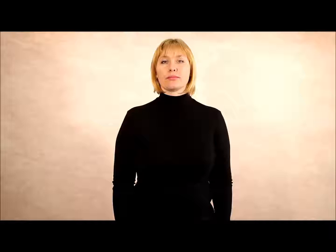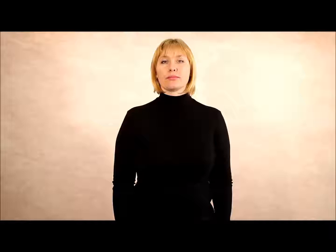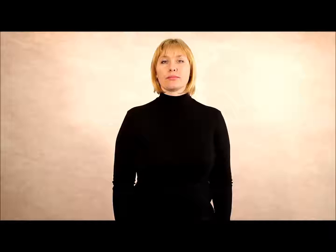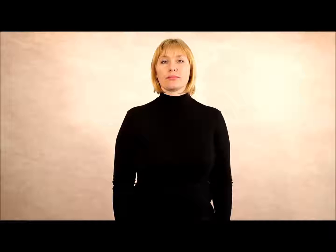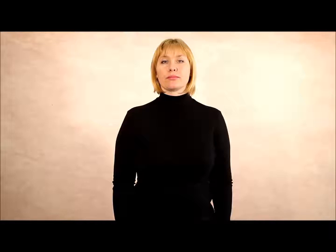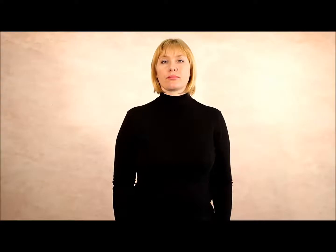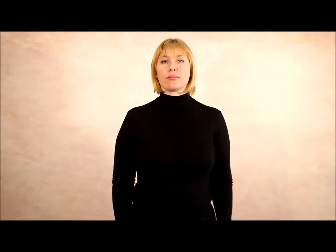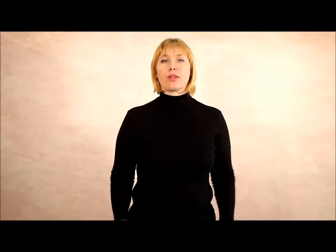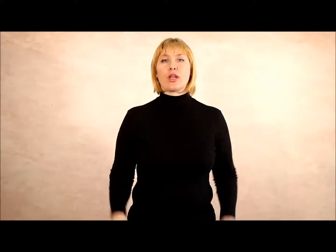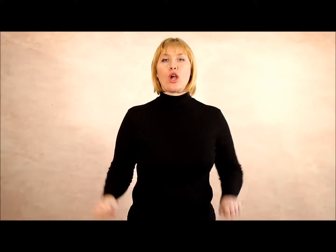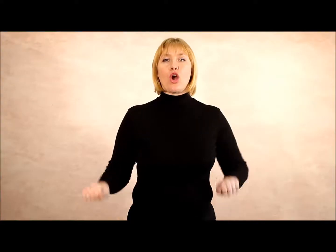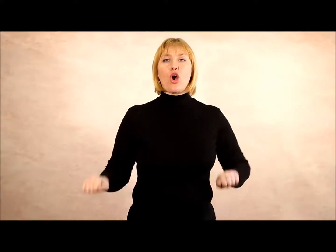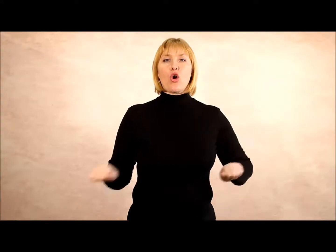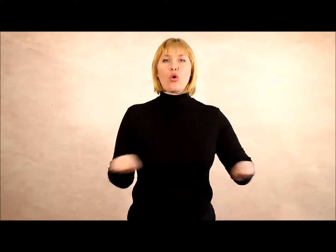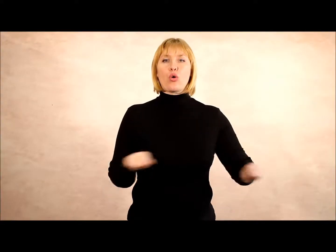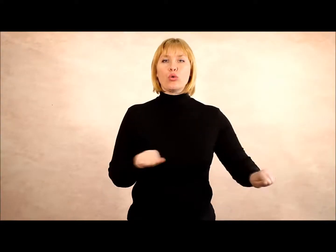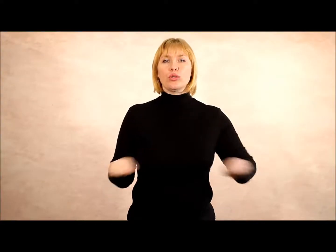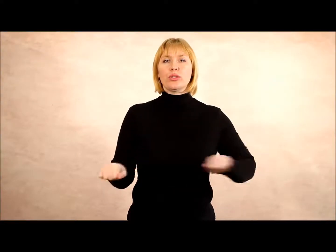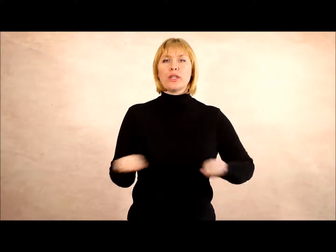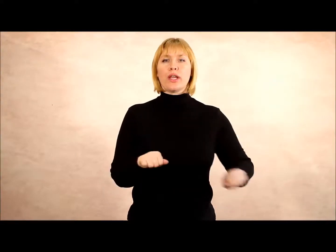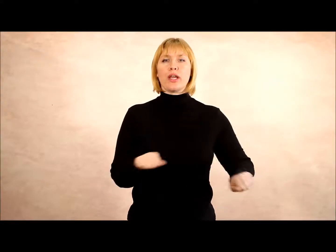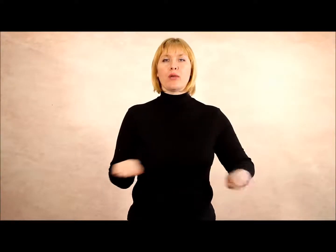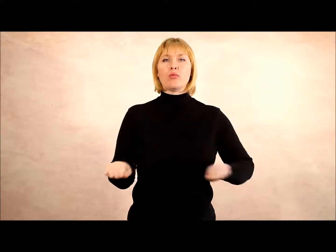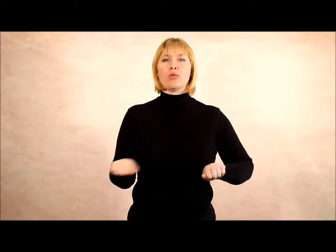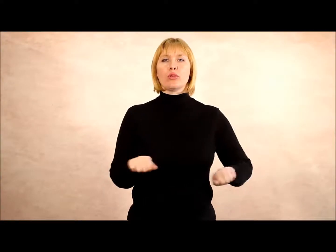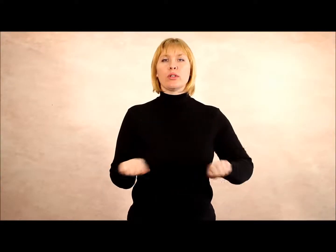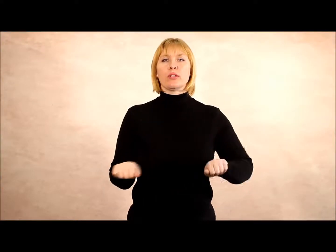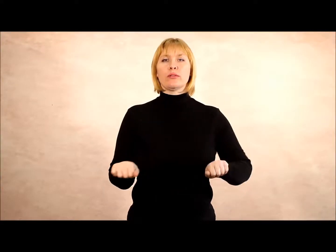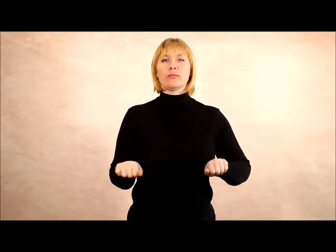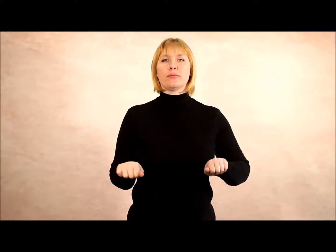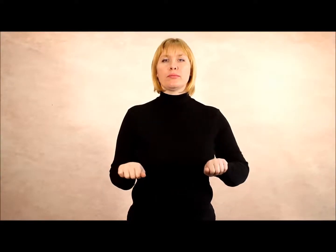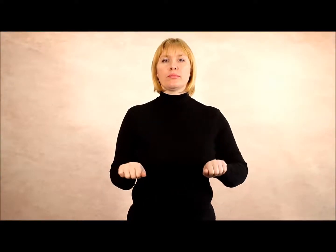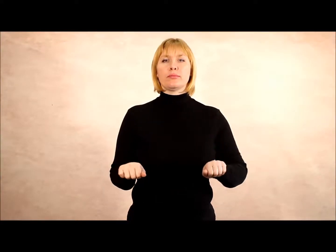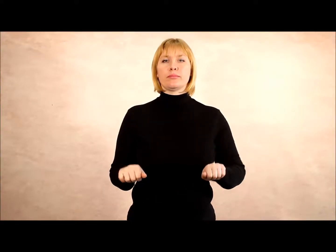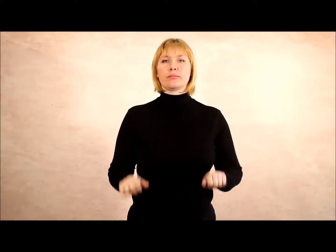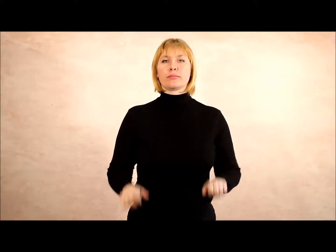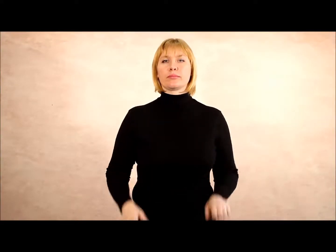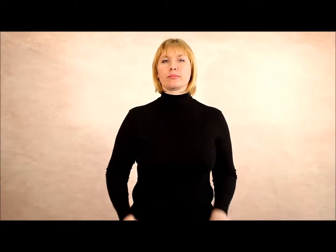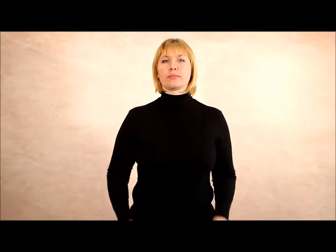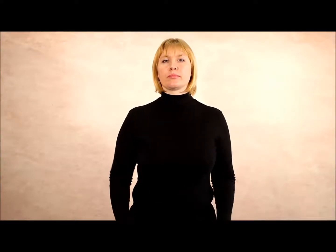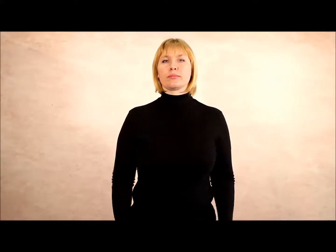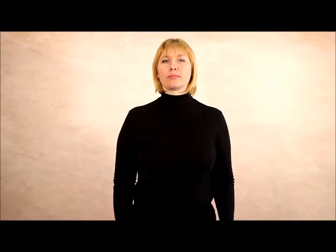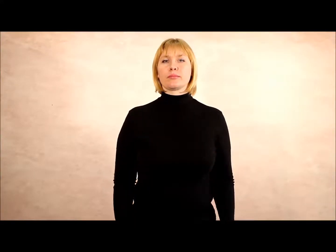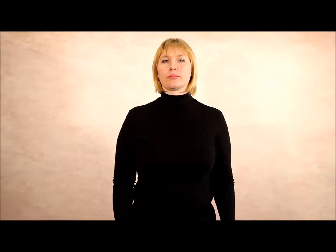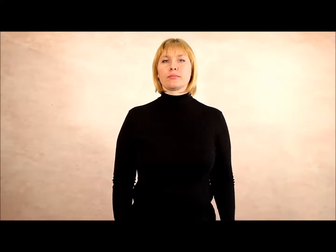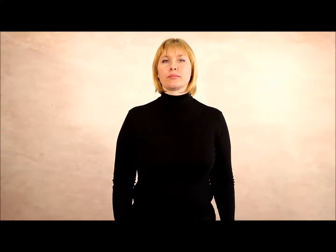Cutremur